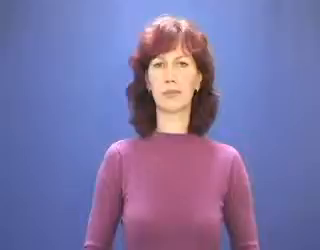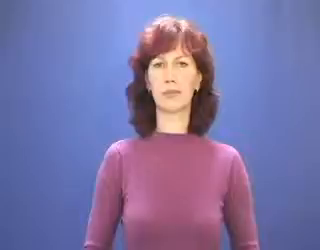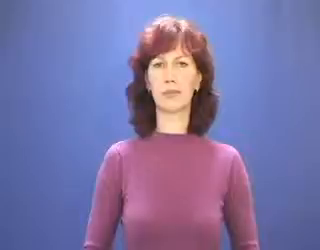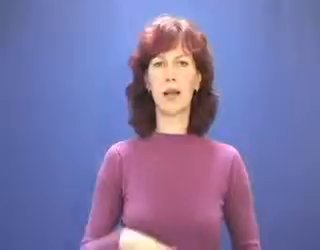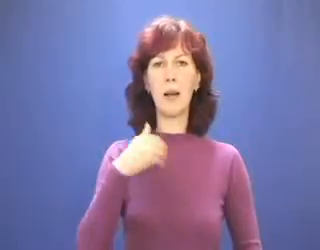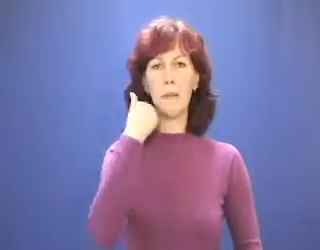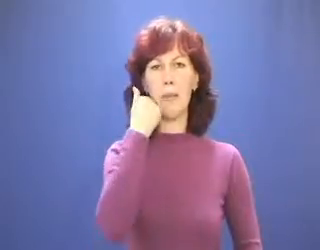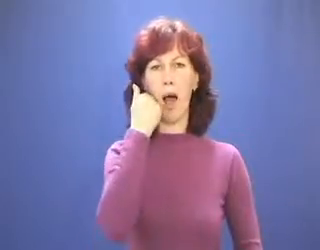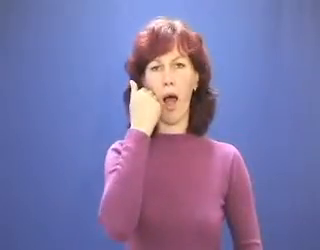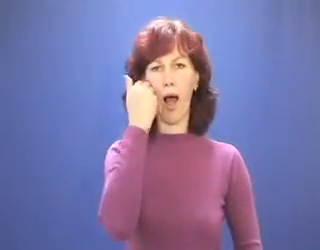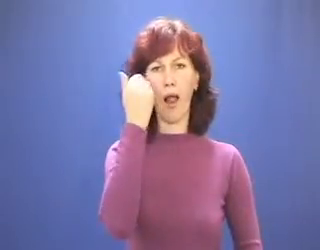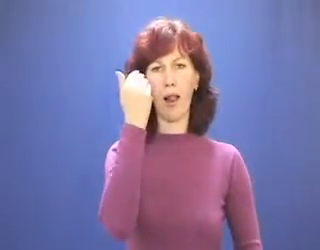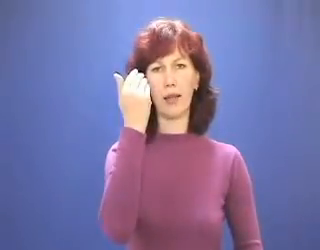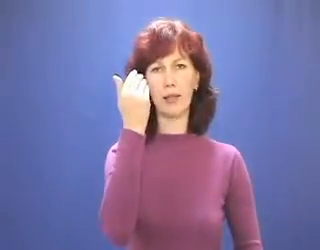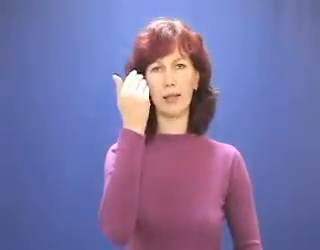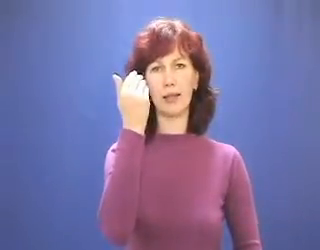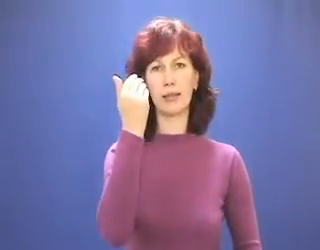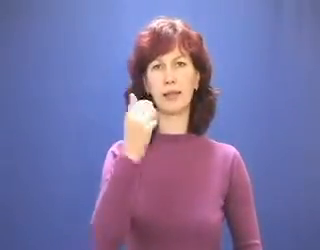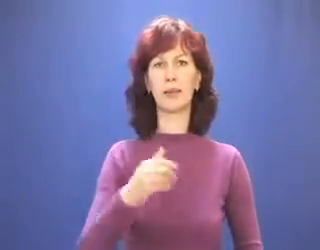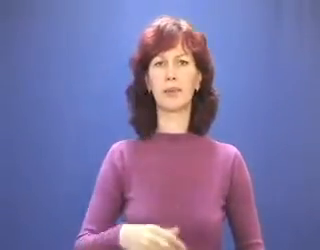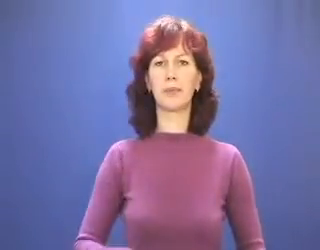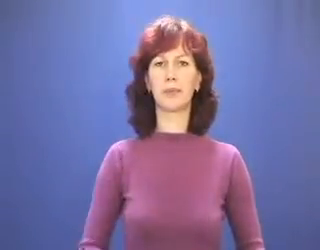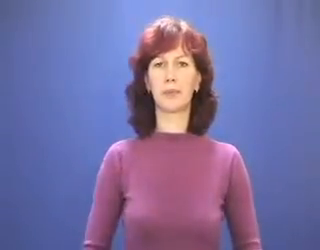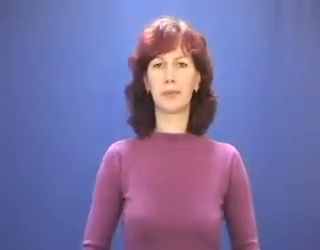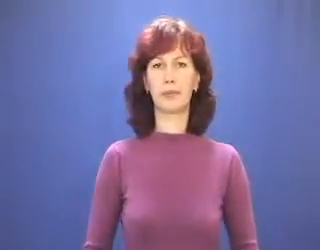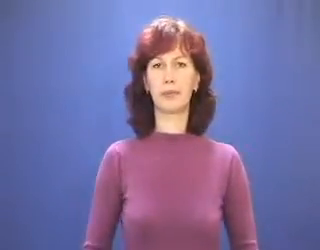balts